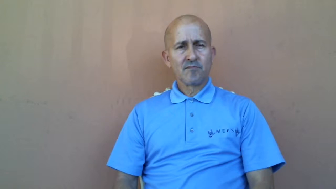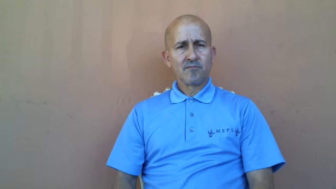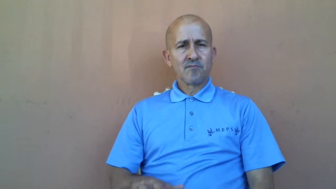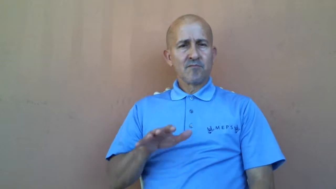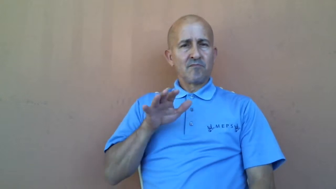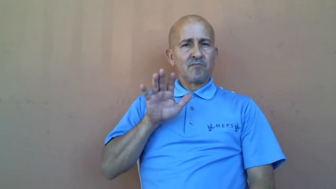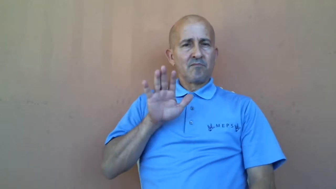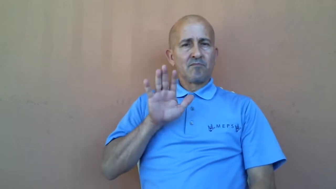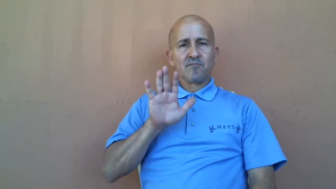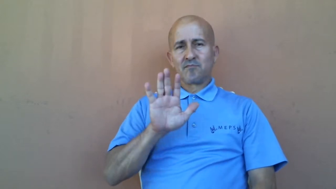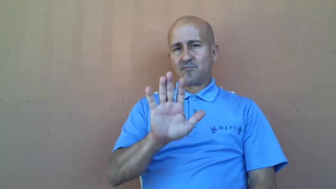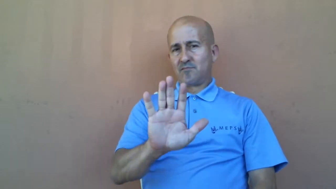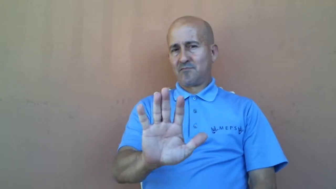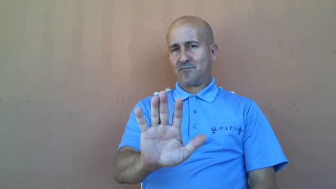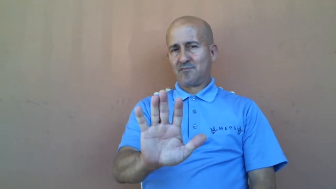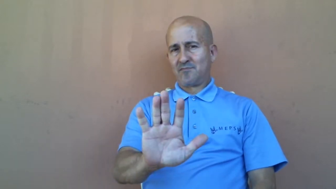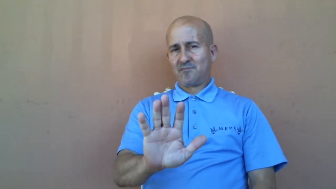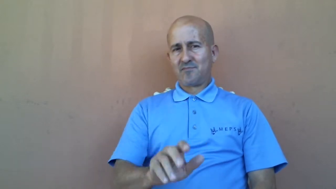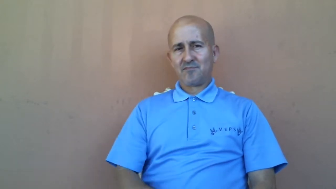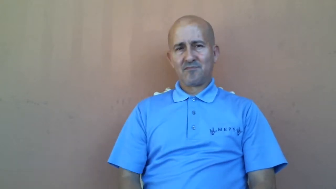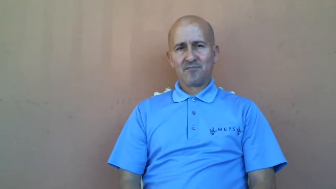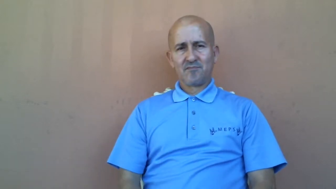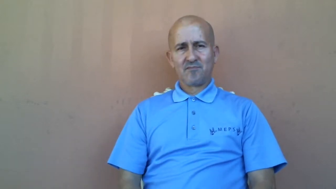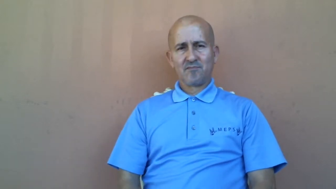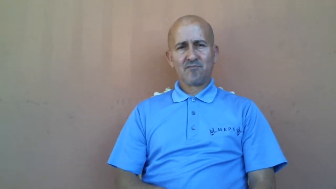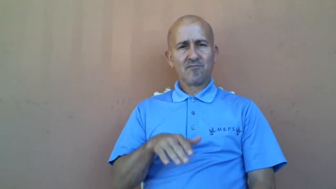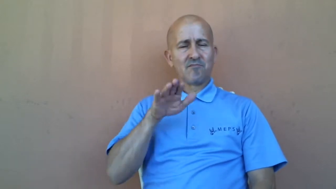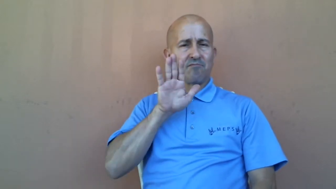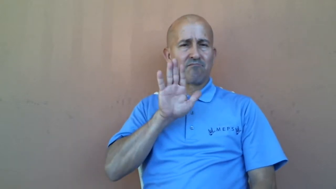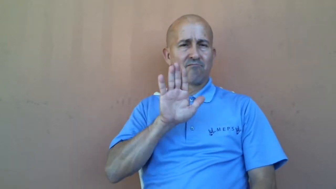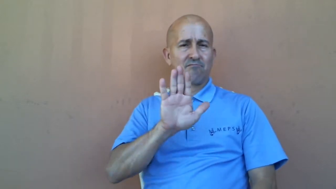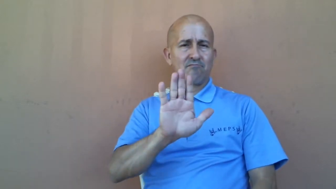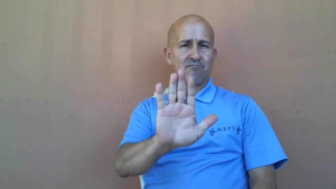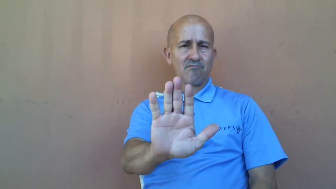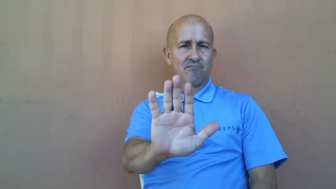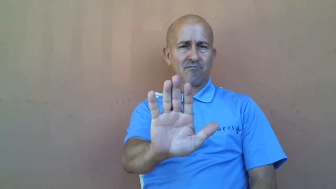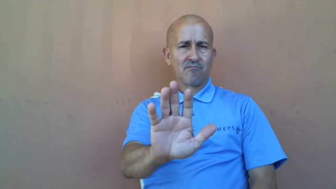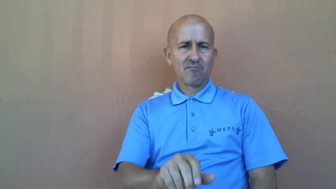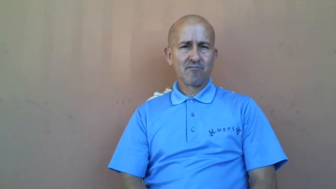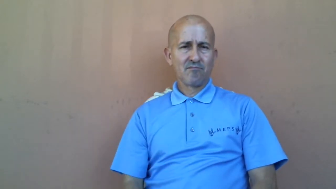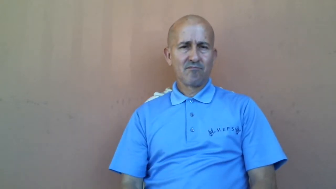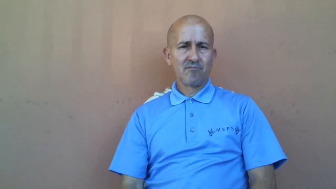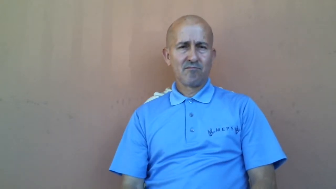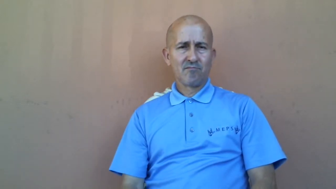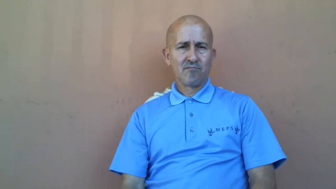tuyo, suyo